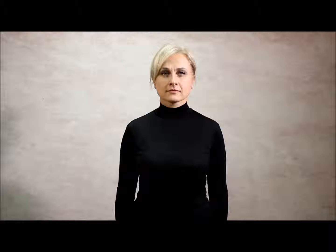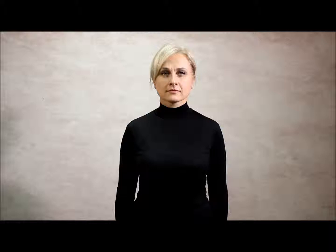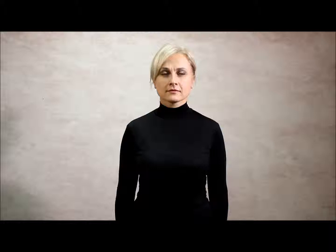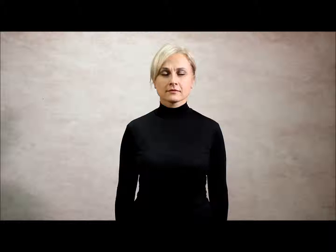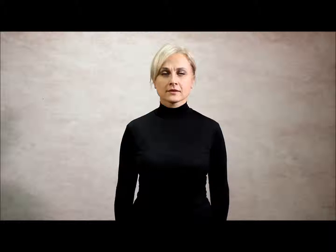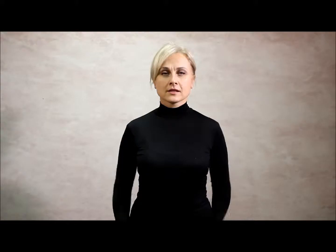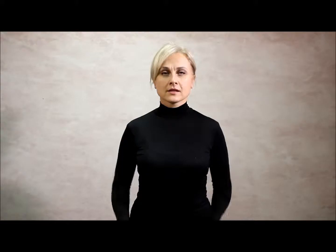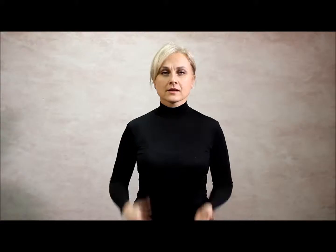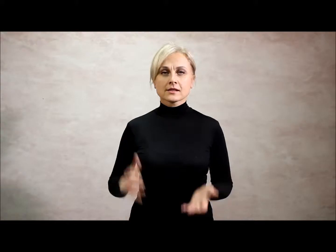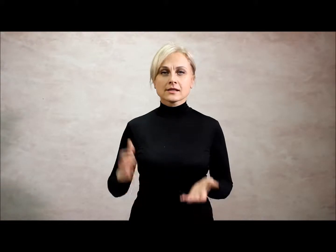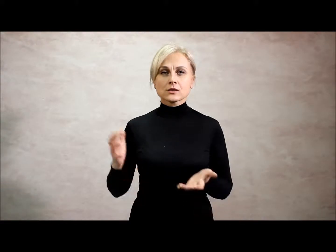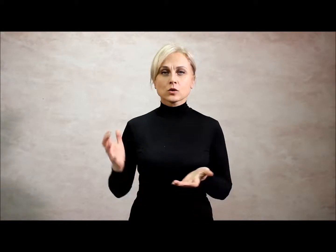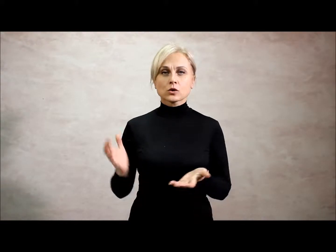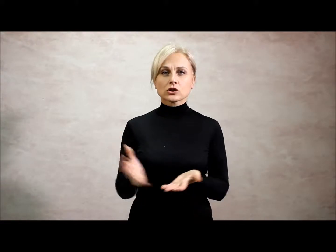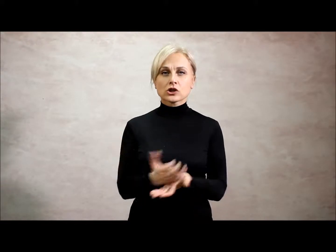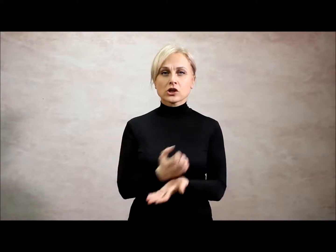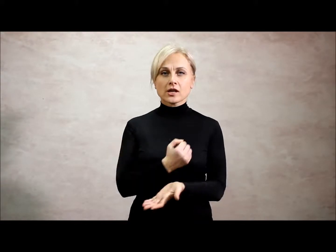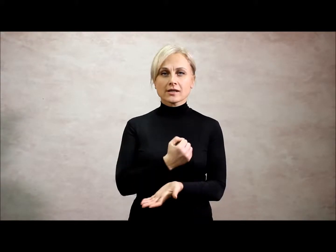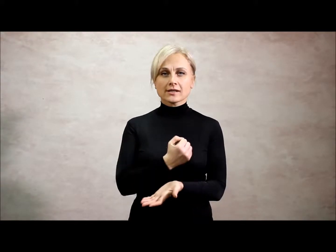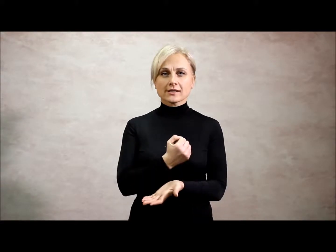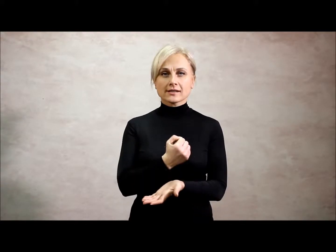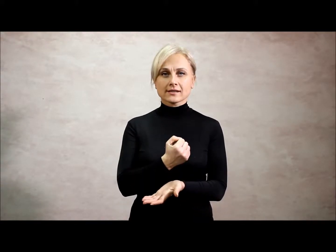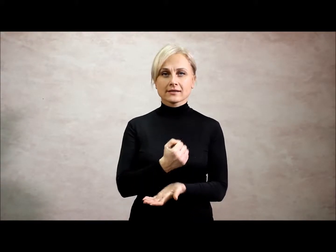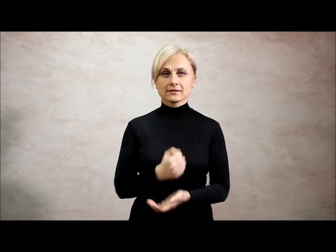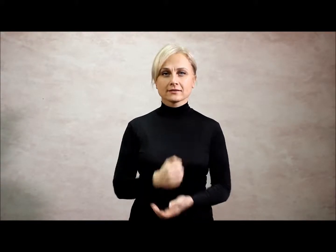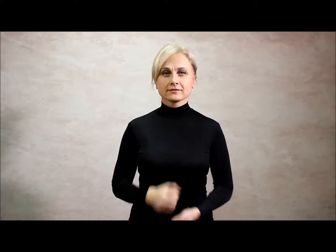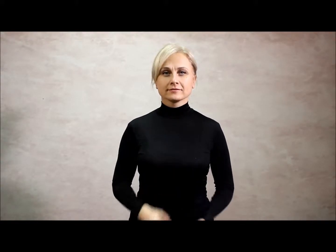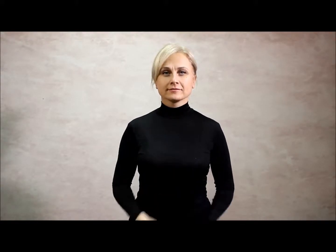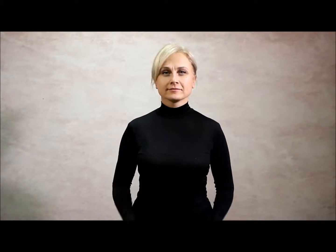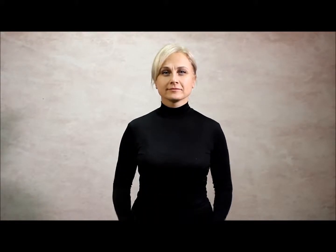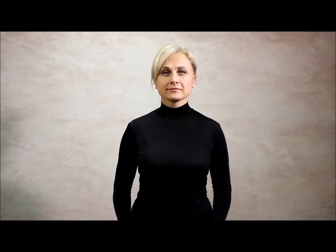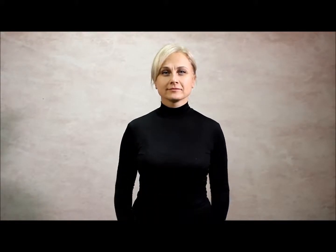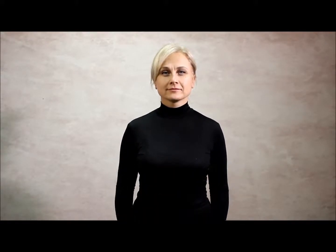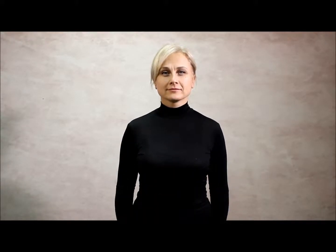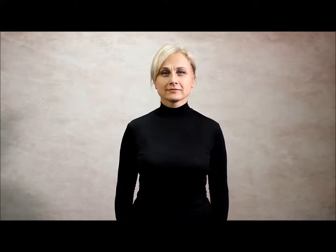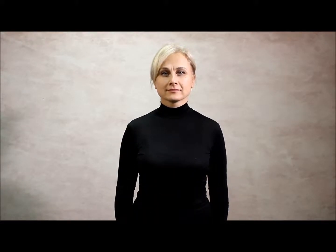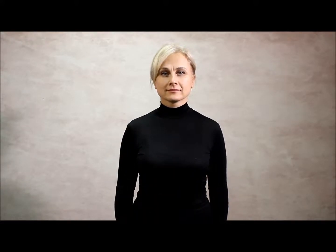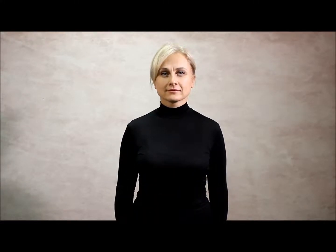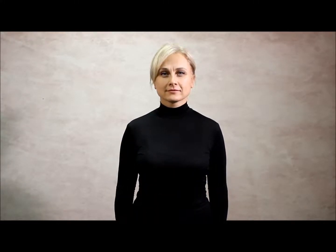Succes